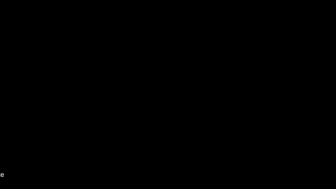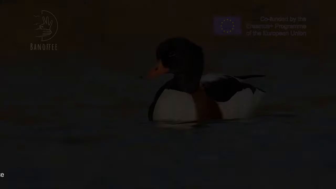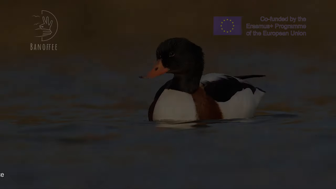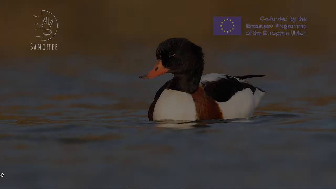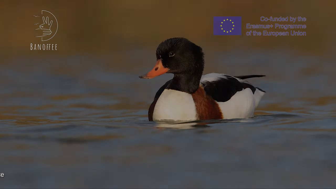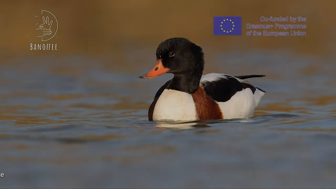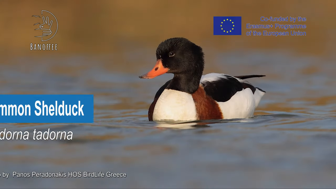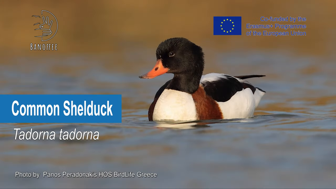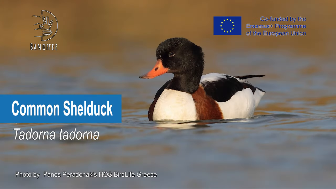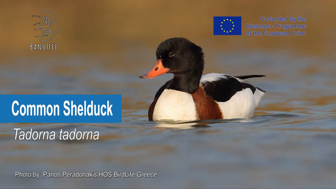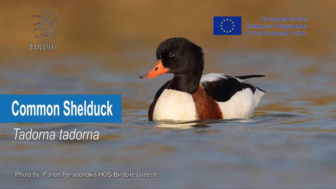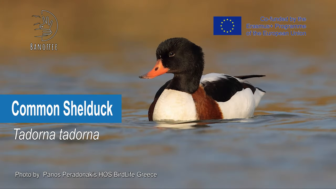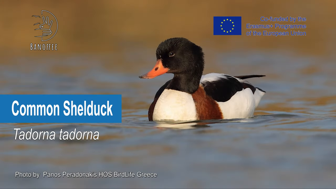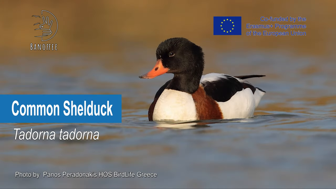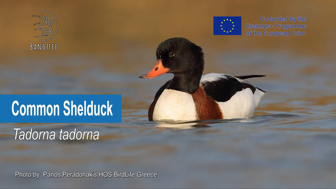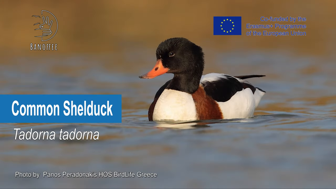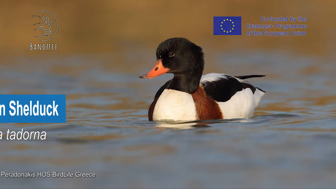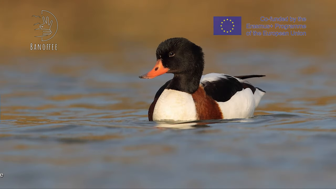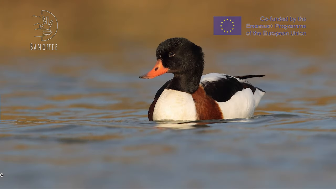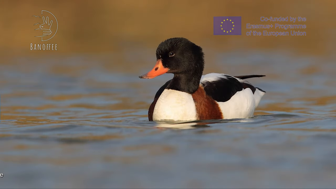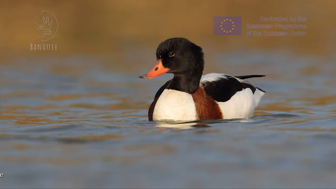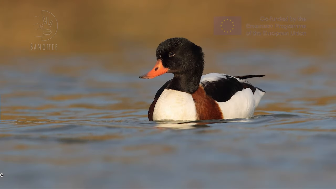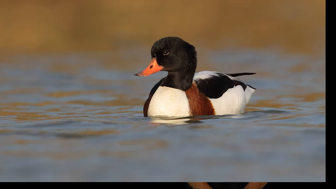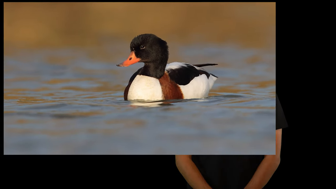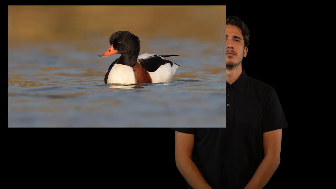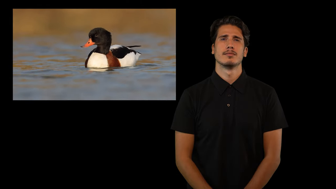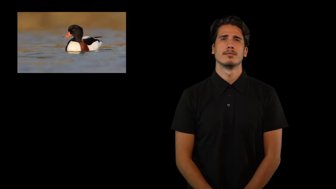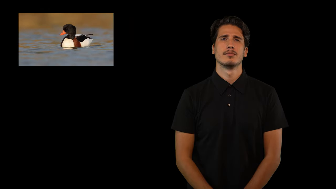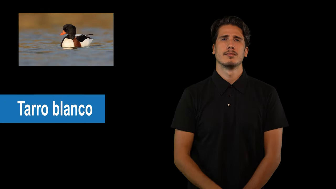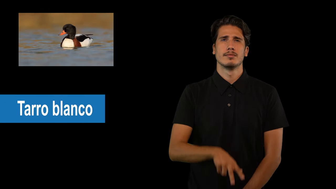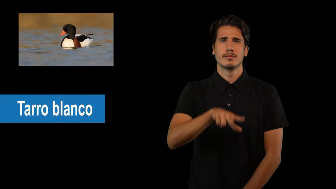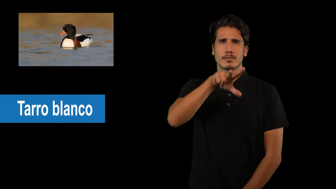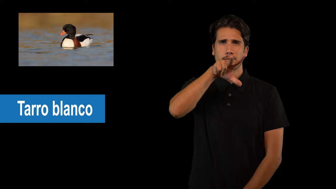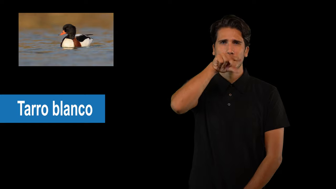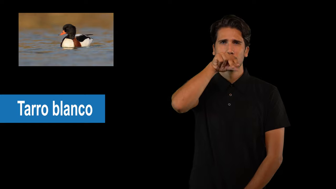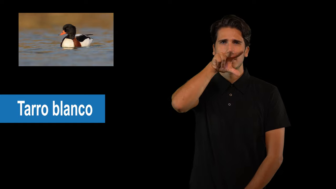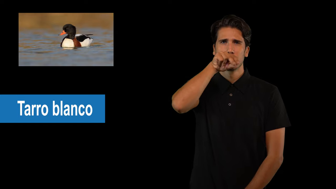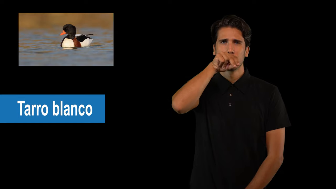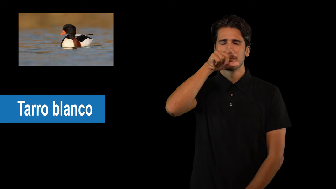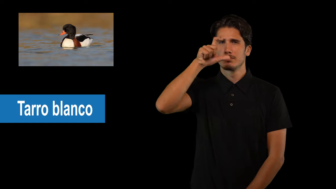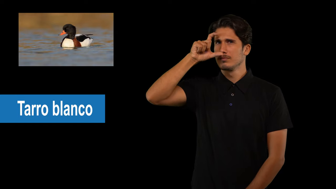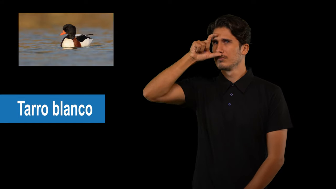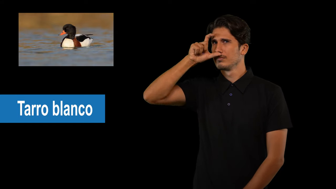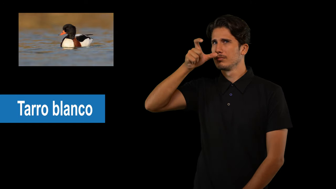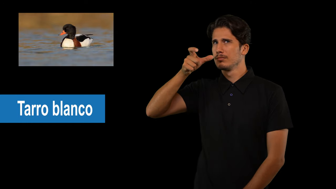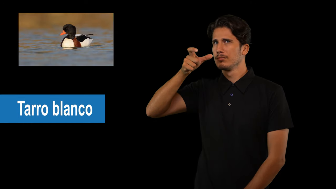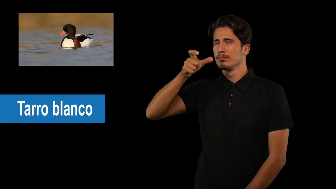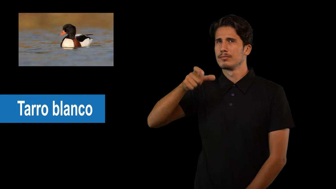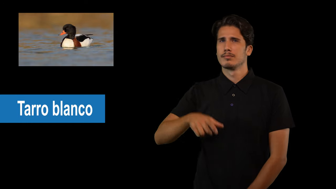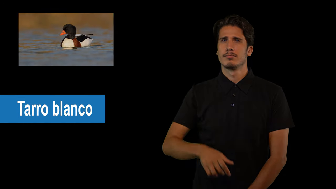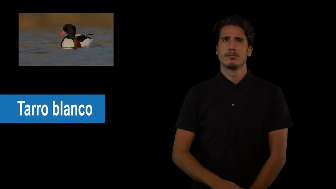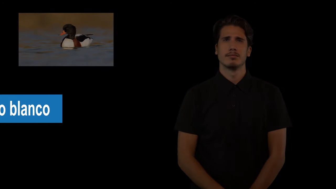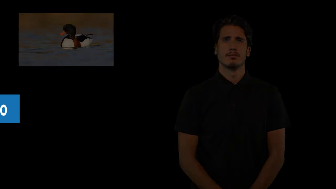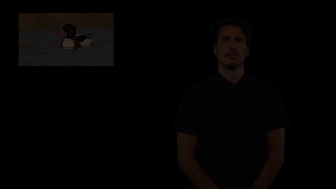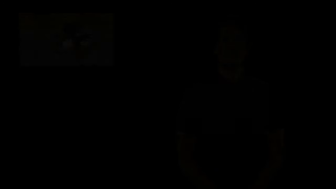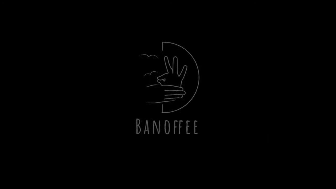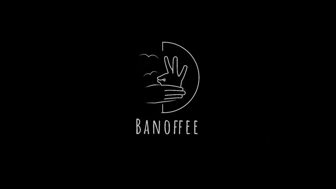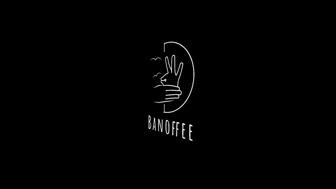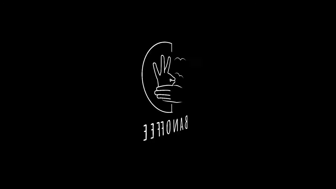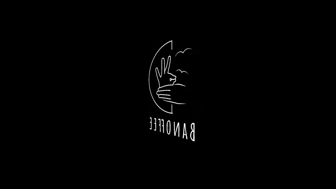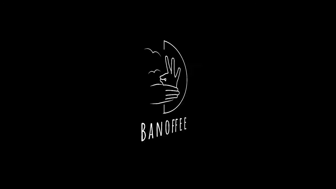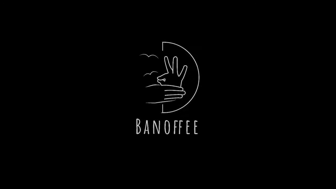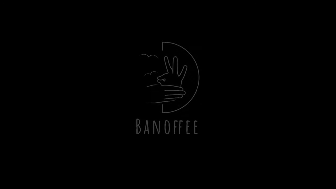Tarro blanco